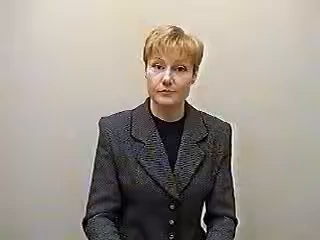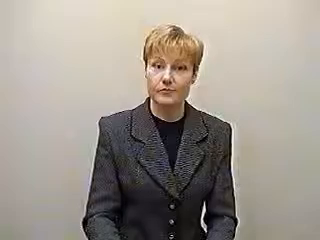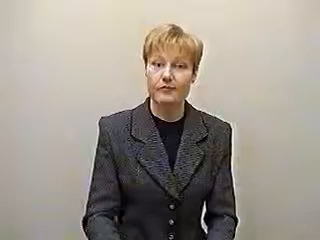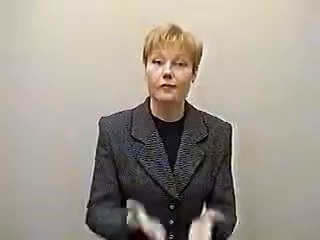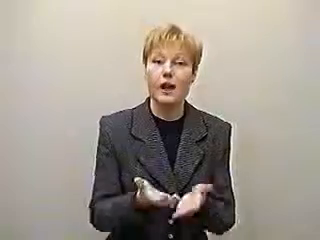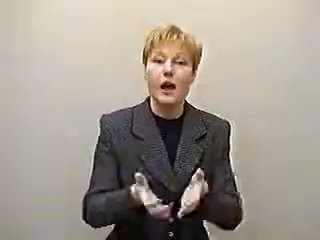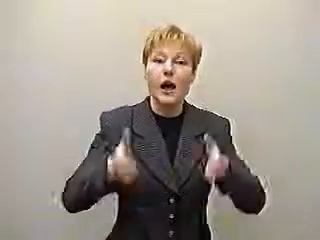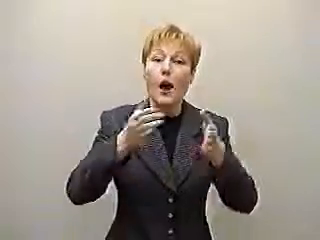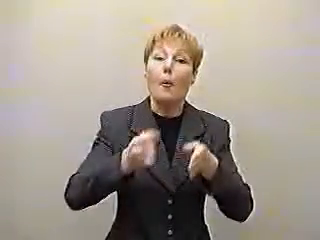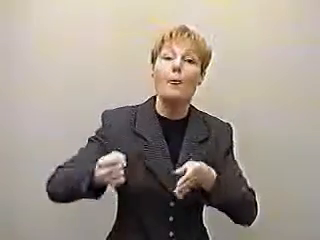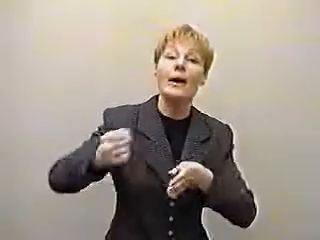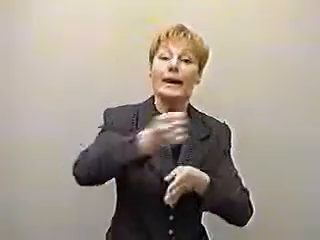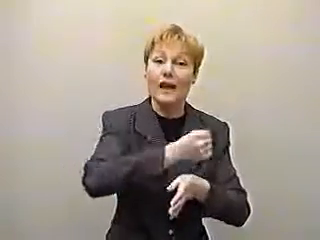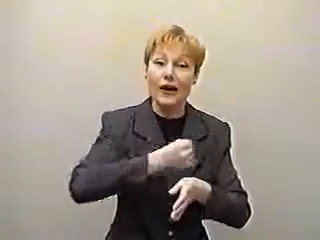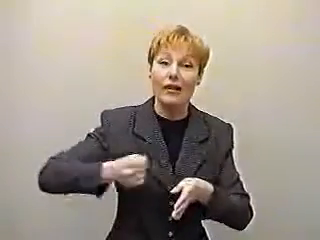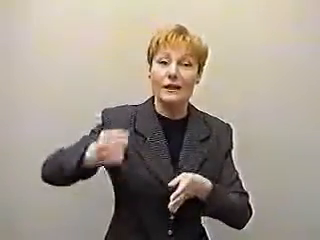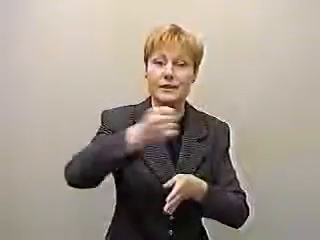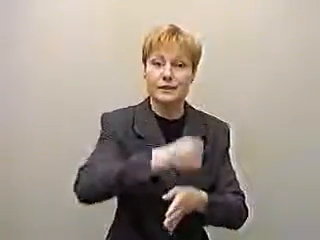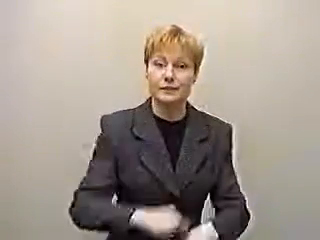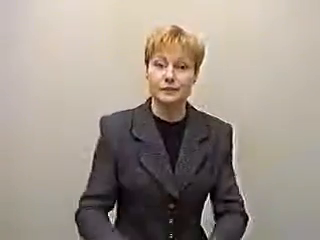мариновать